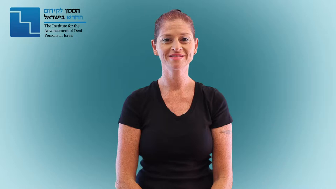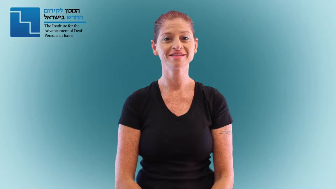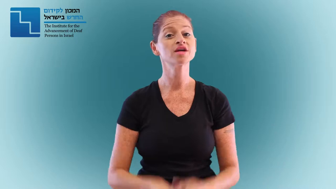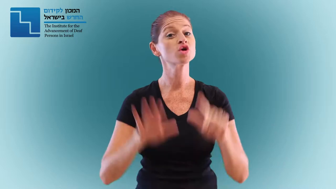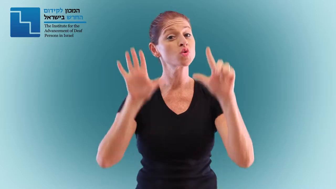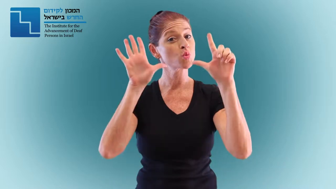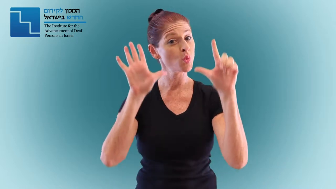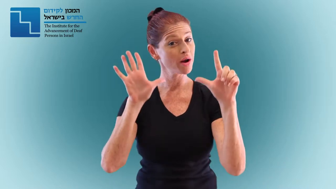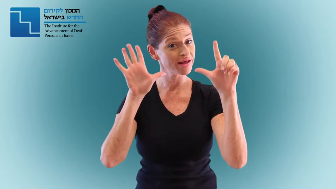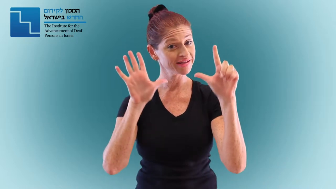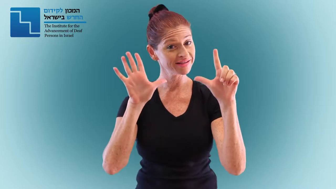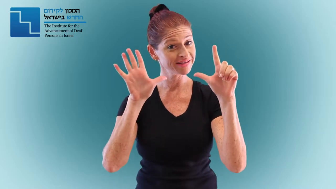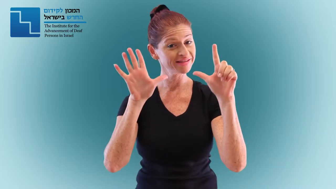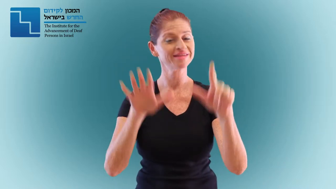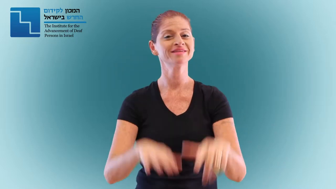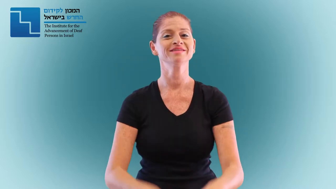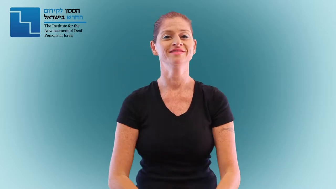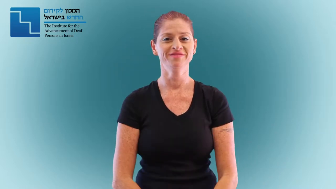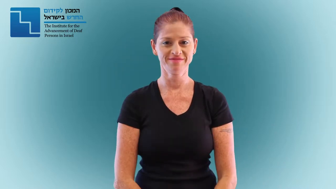יולי